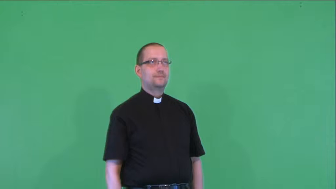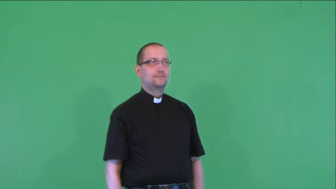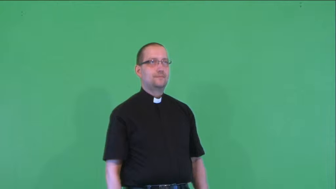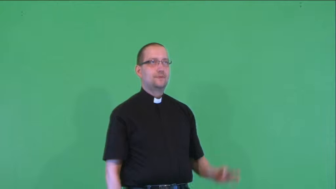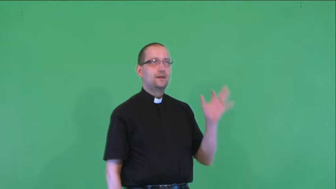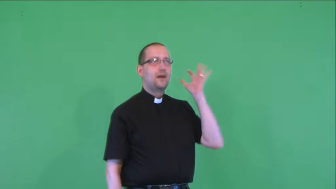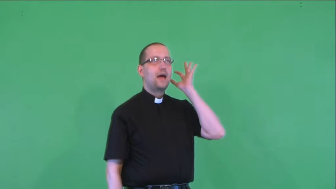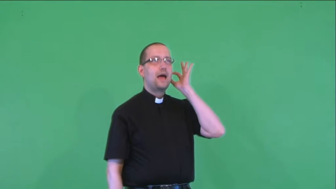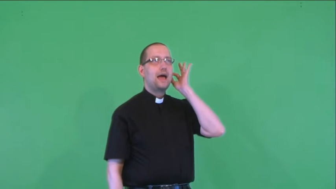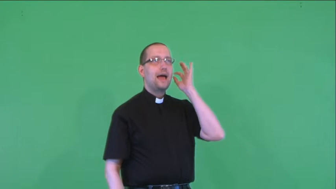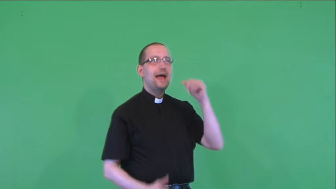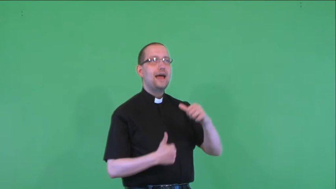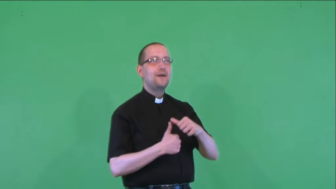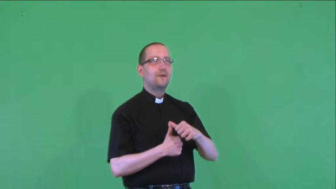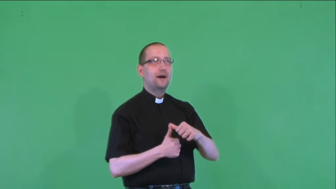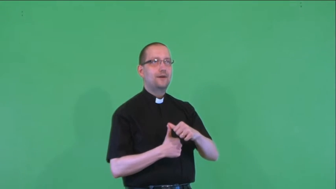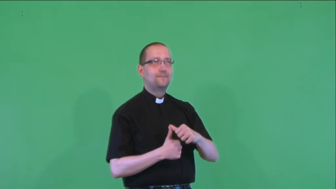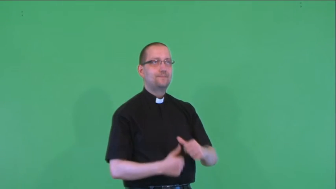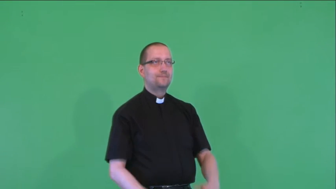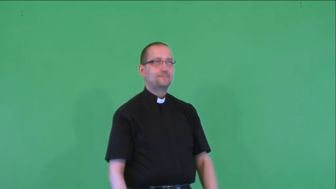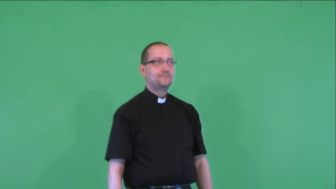Ewa